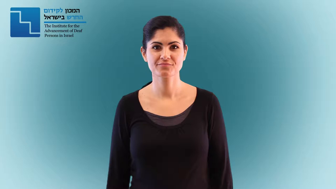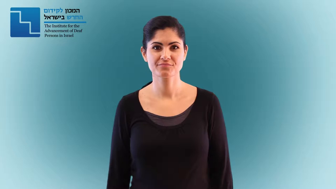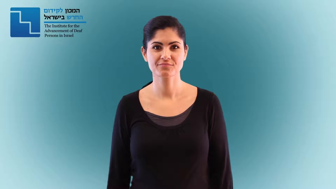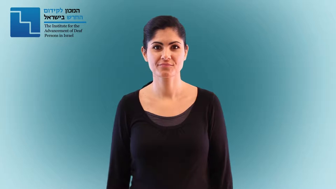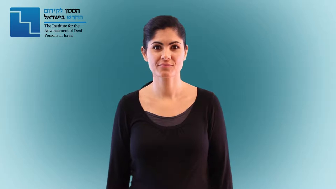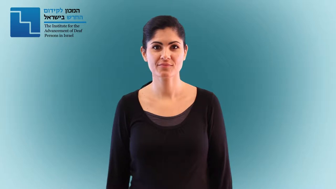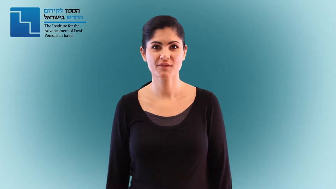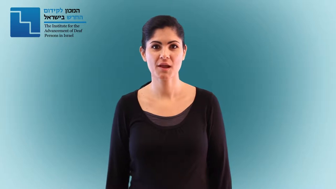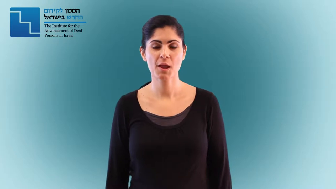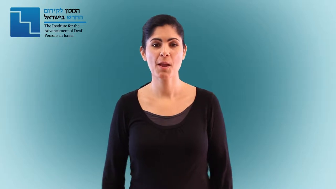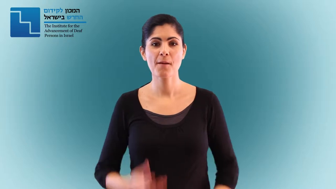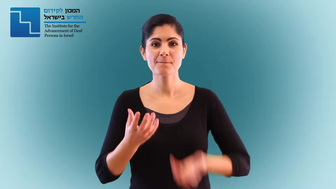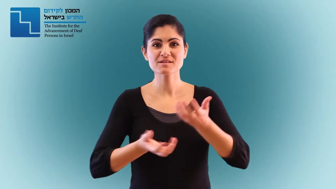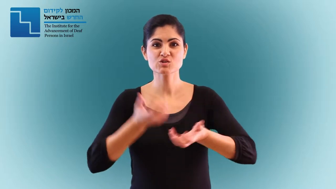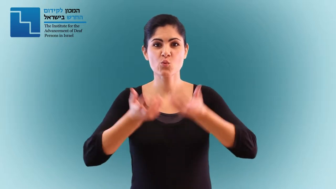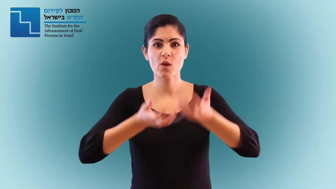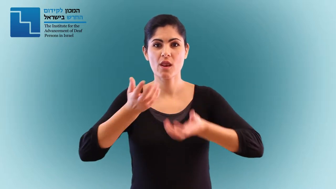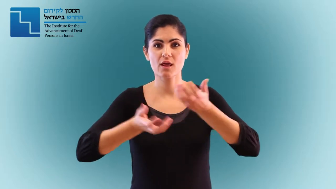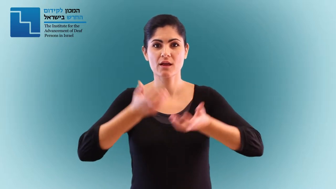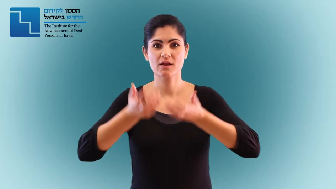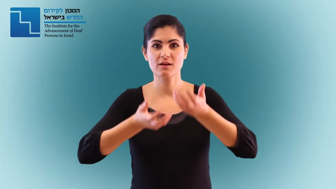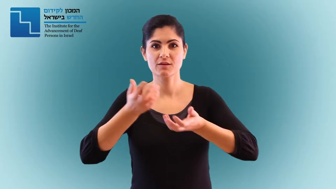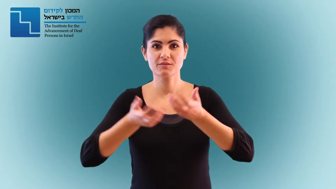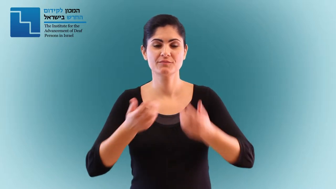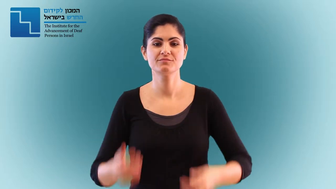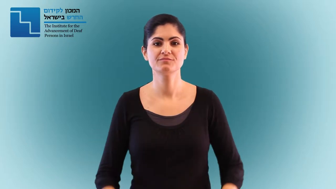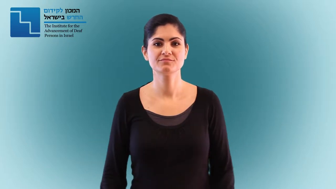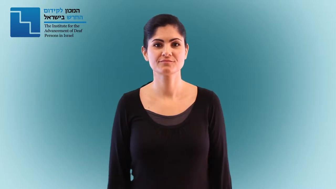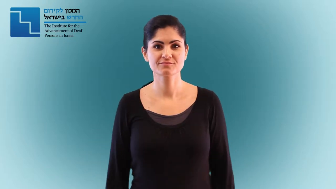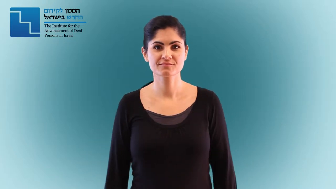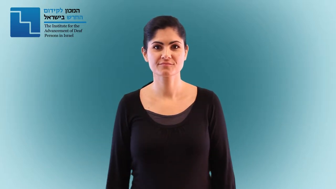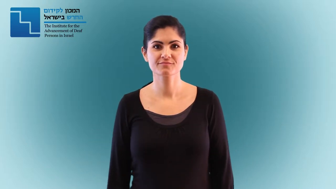בישול